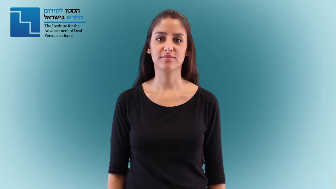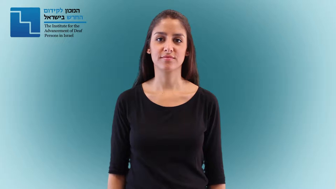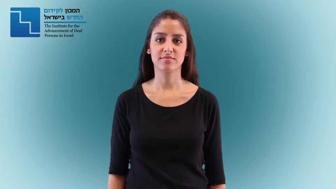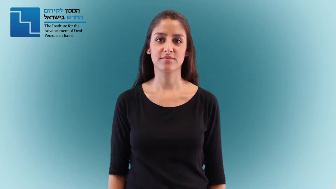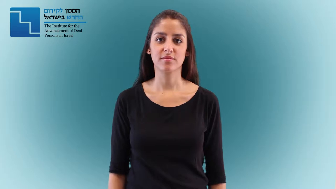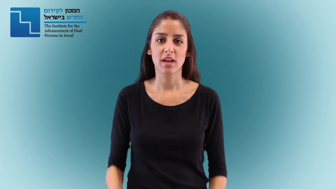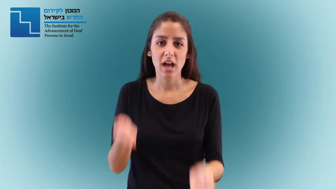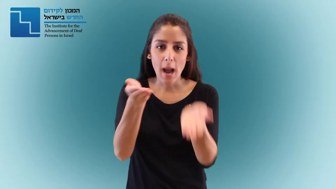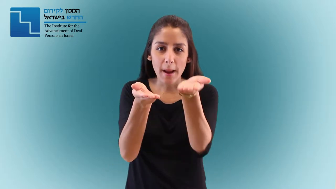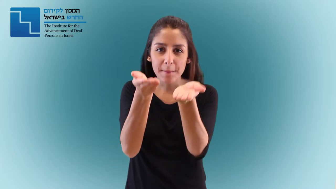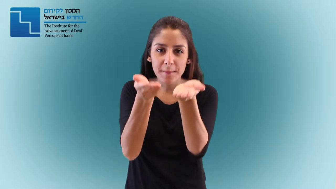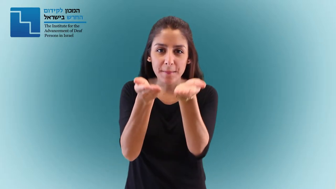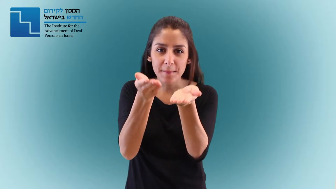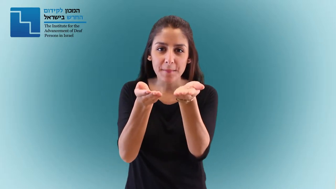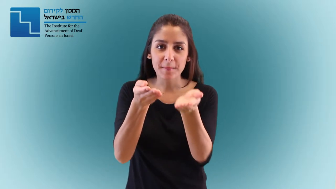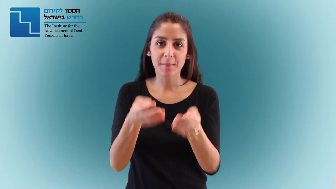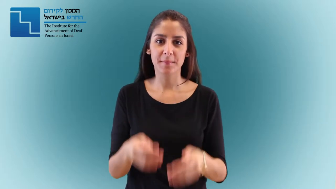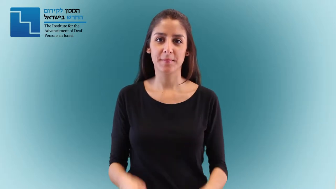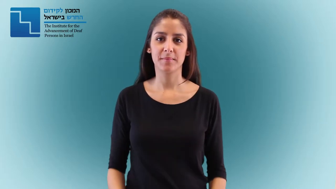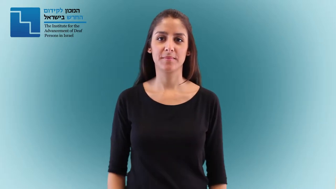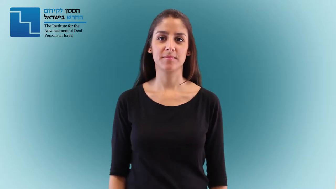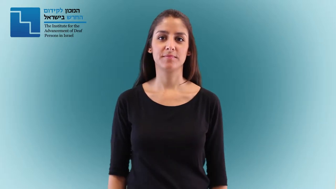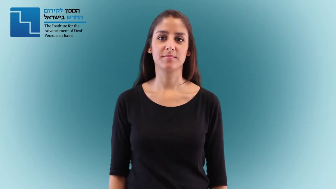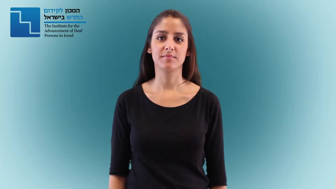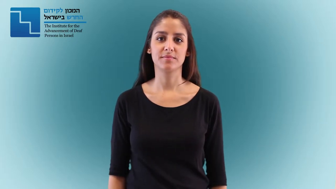גרם